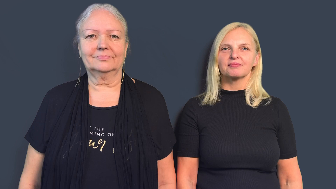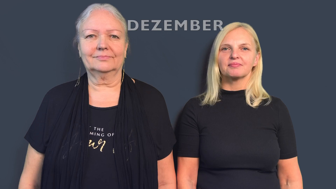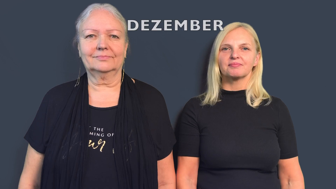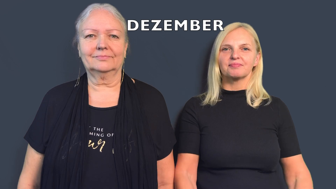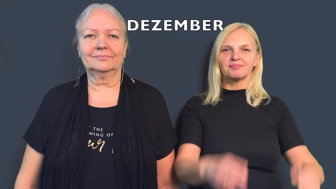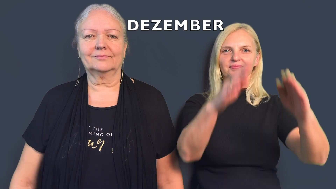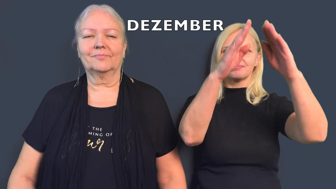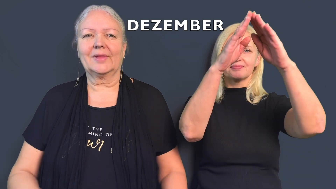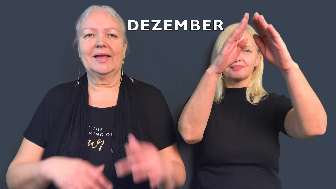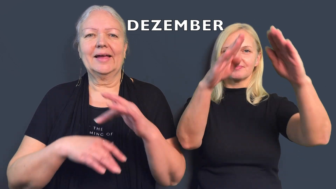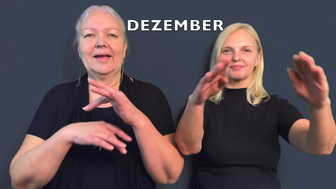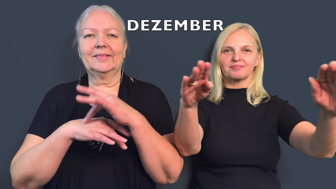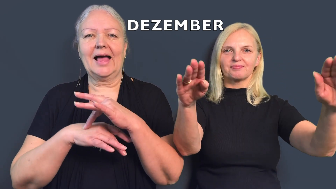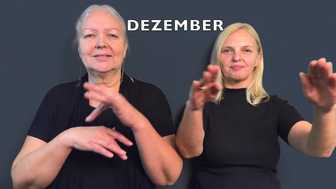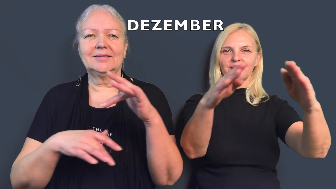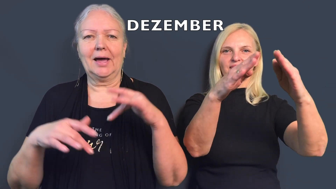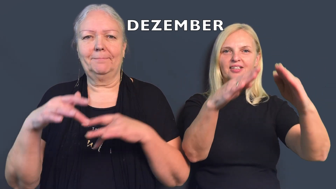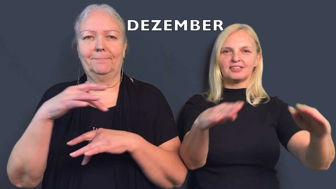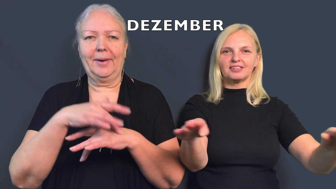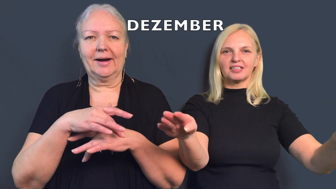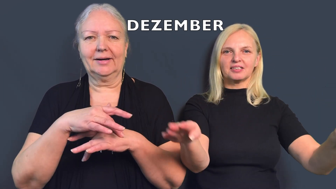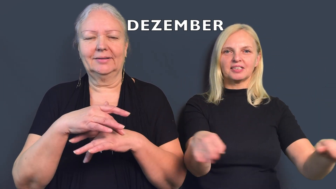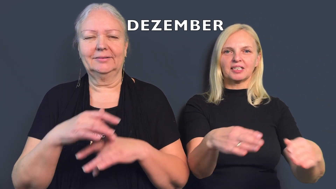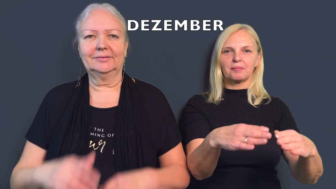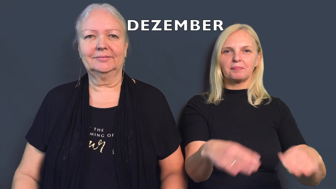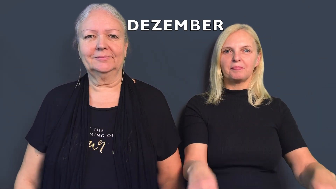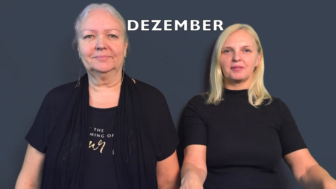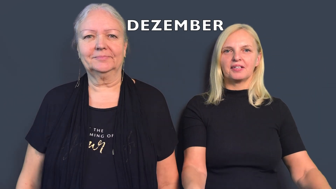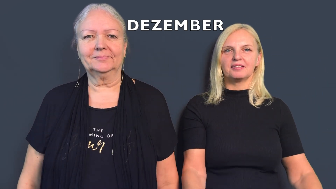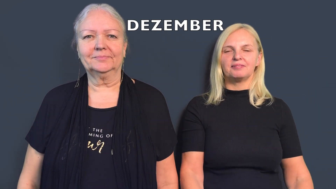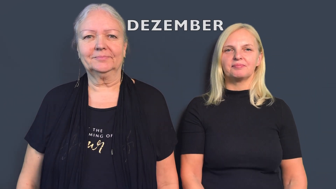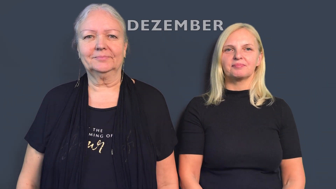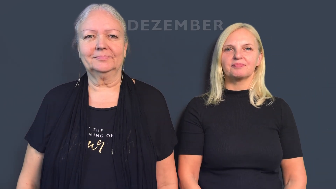4. Dezember